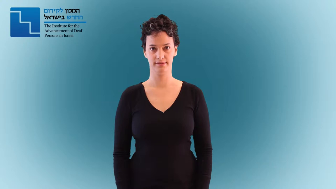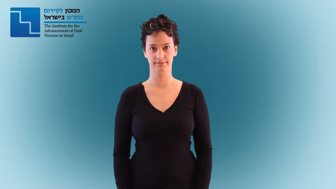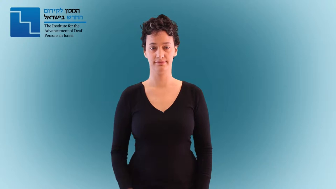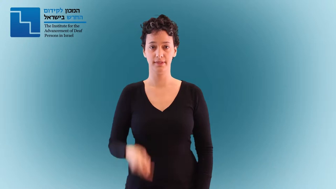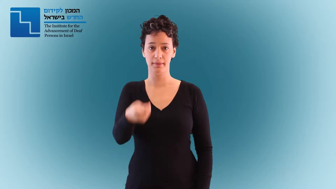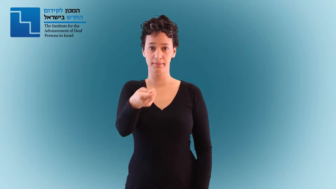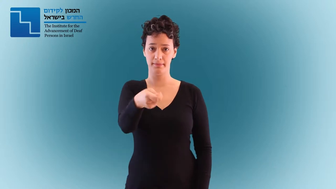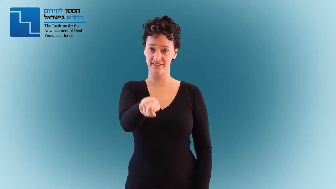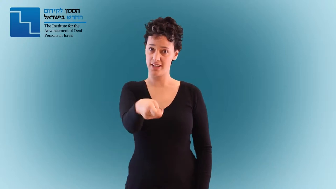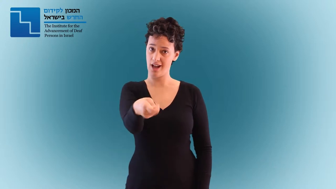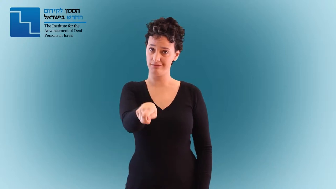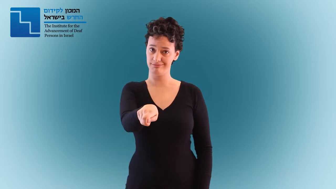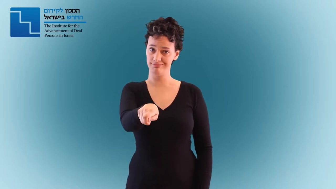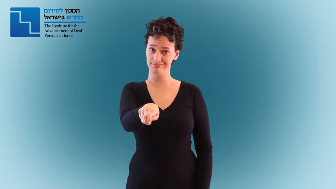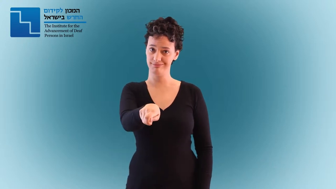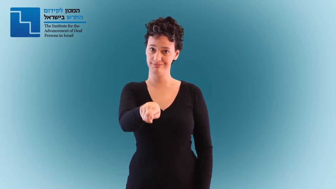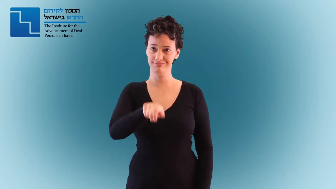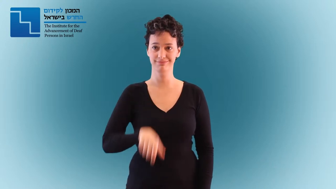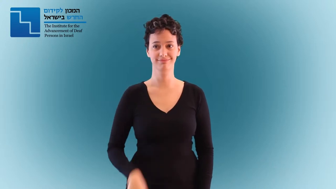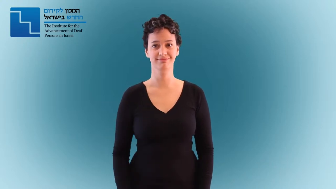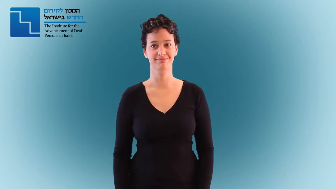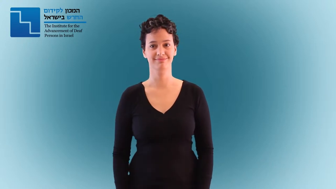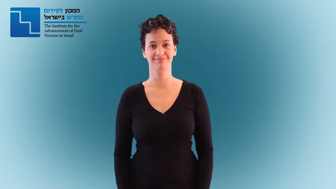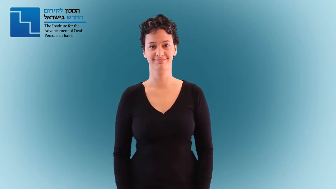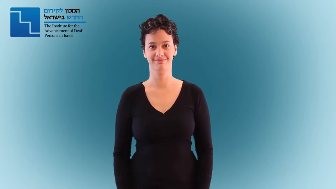מפתח